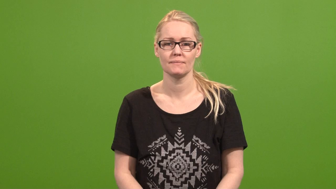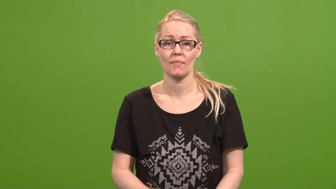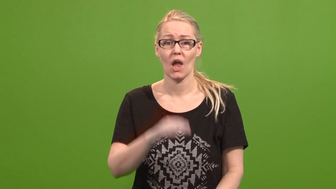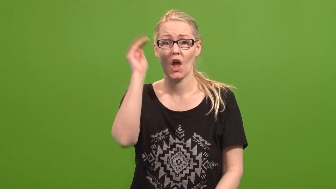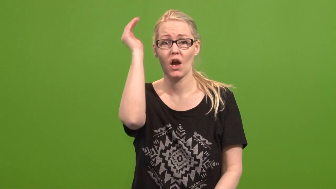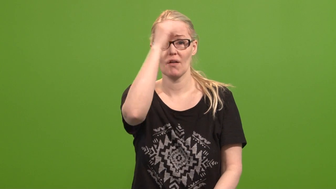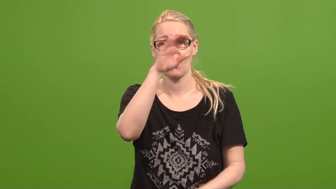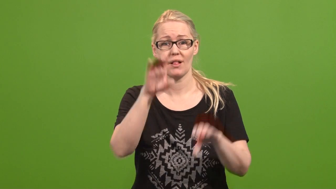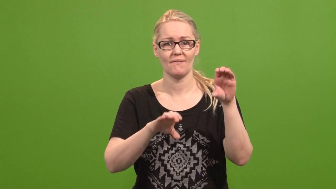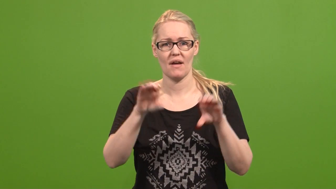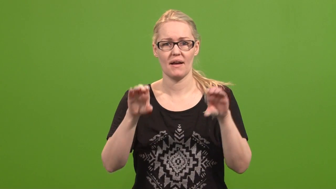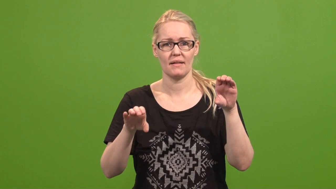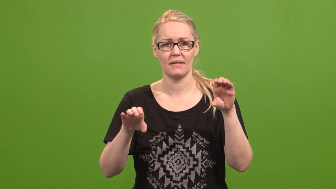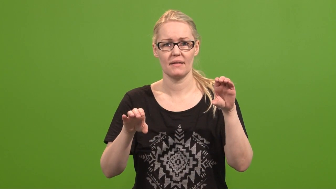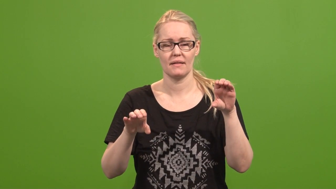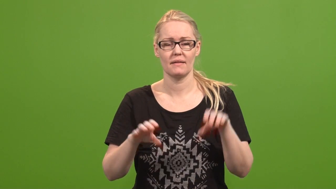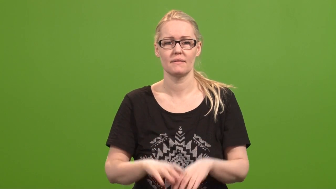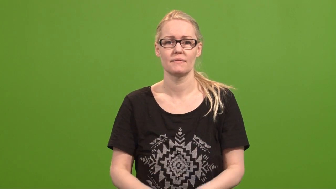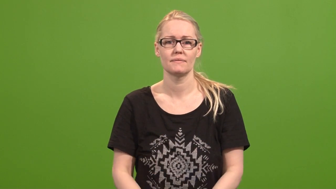Kvöldvakt